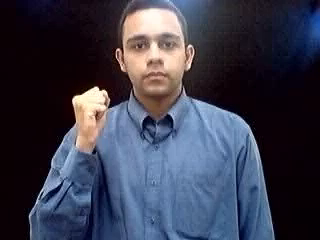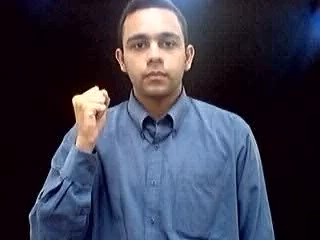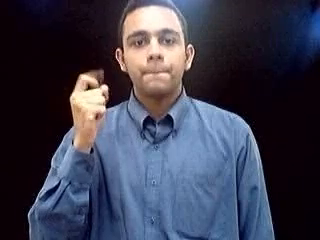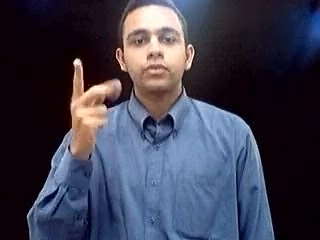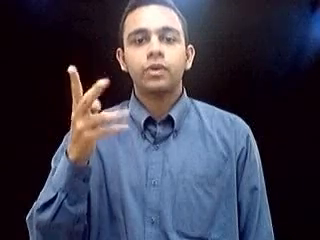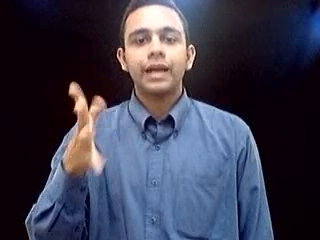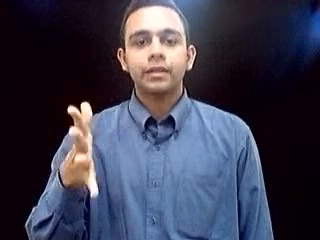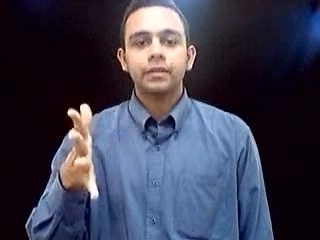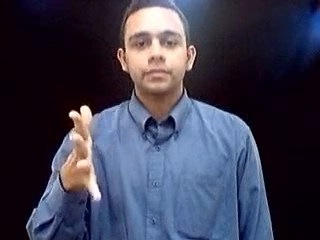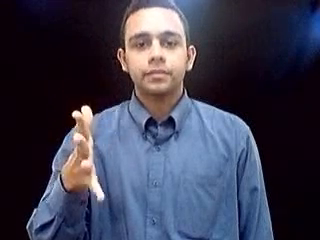madrugada